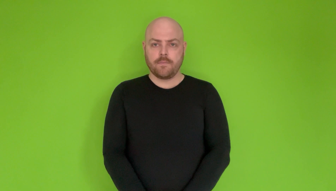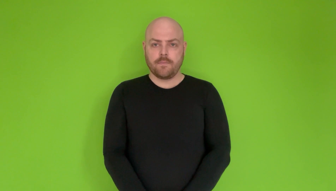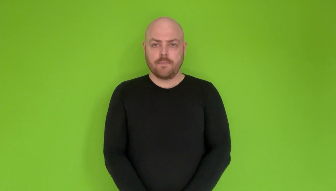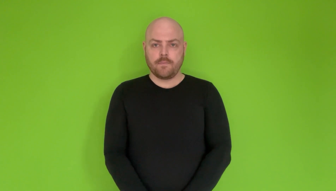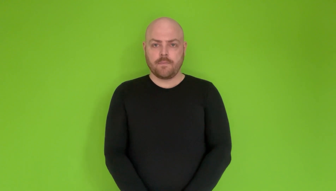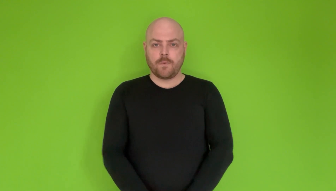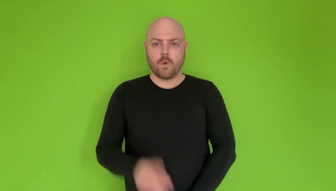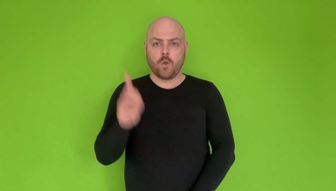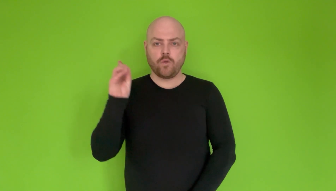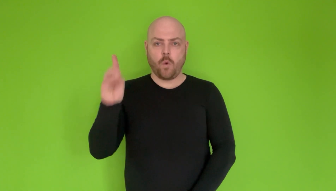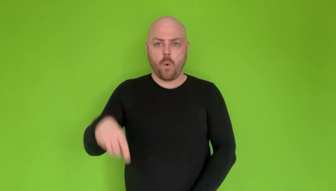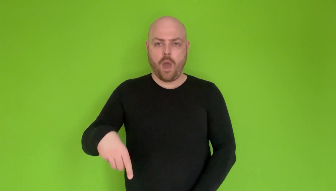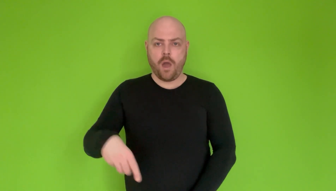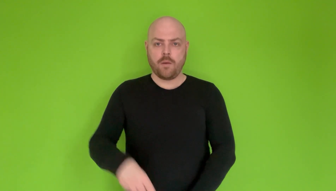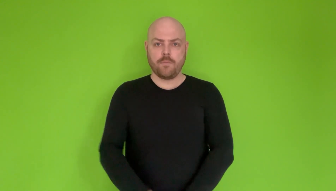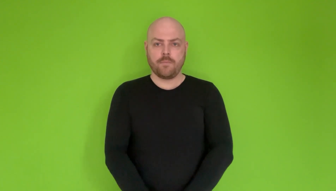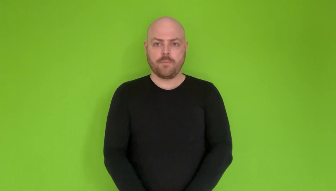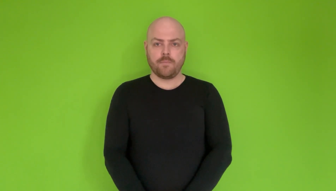Dolhain